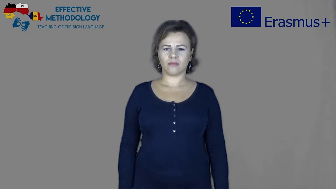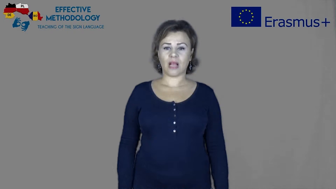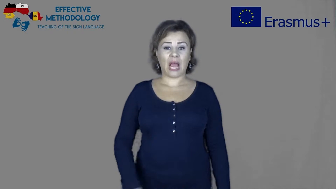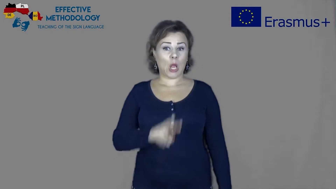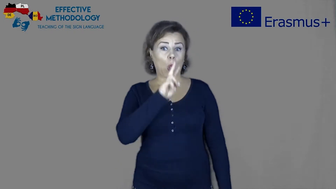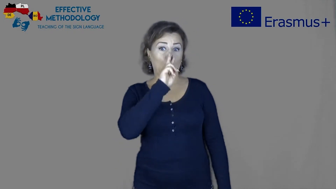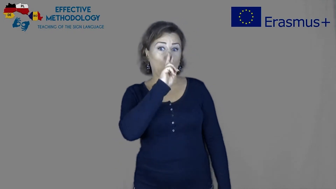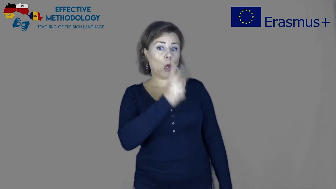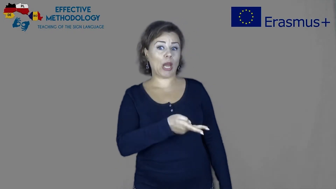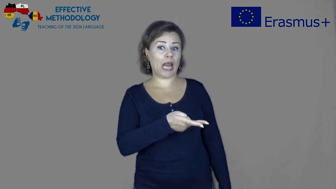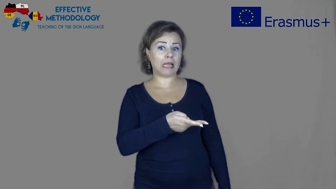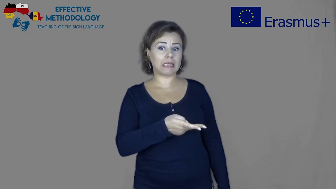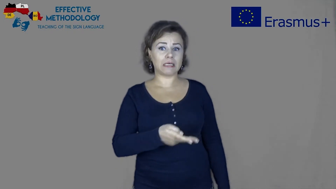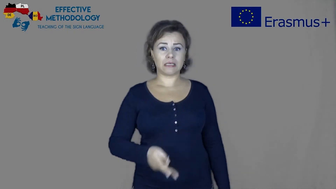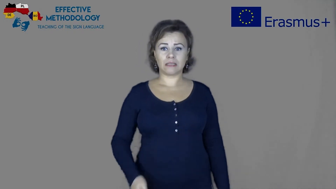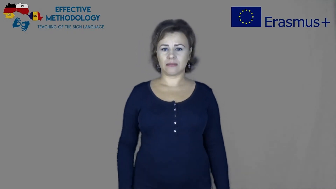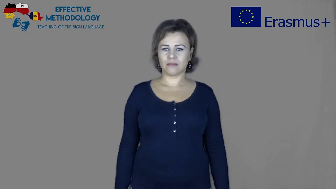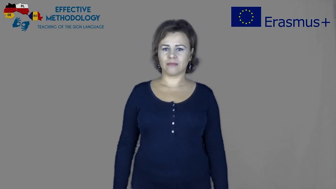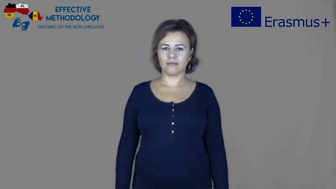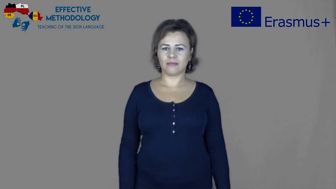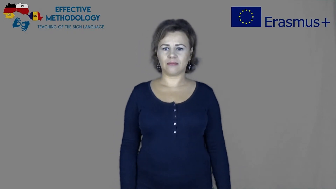Urat